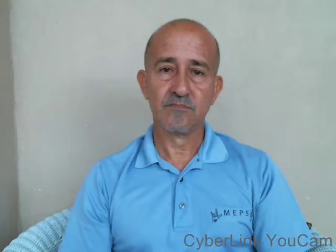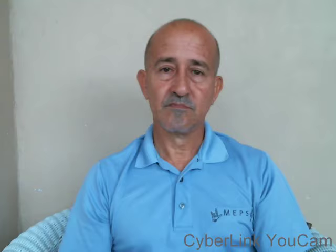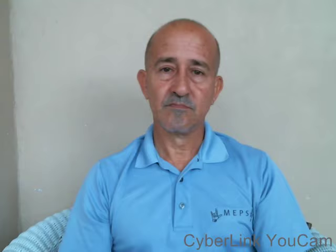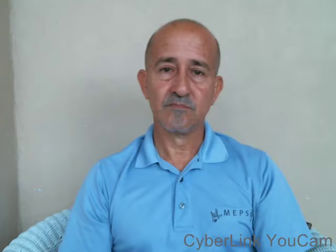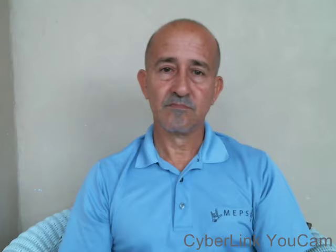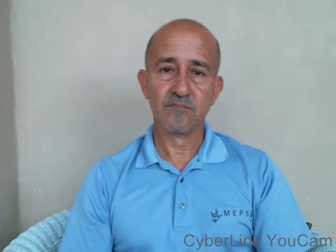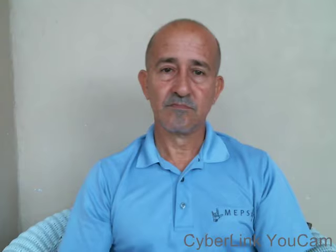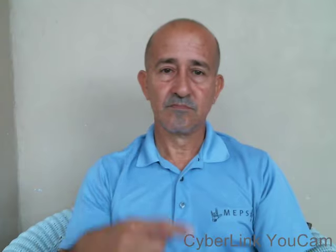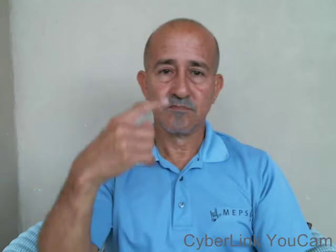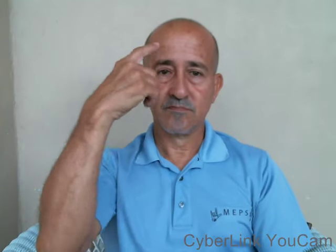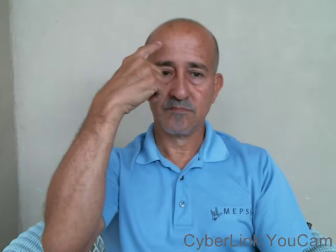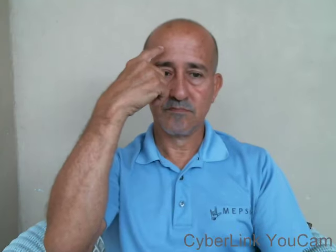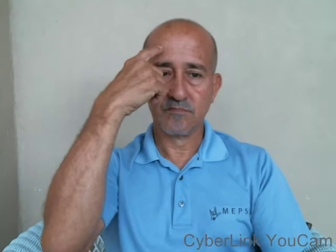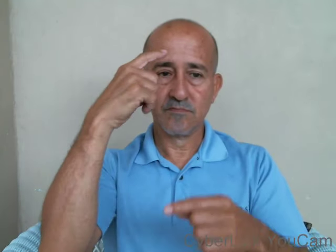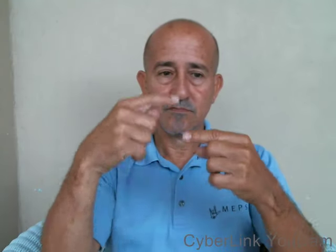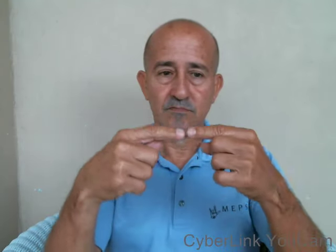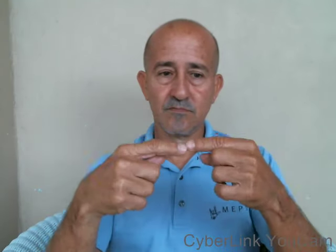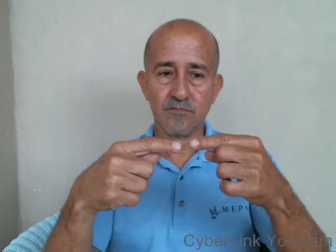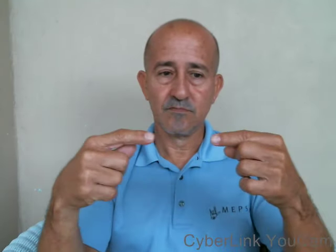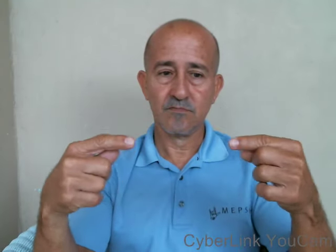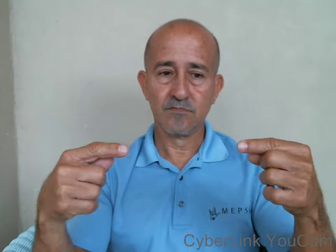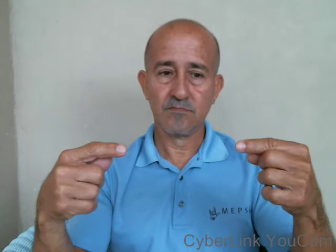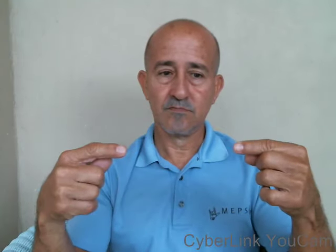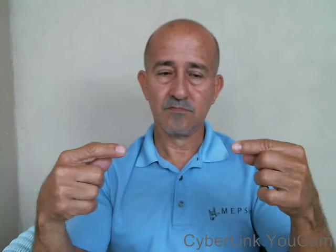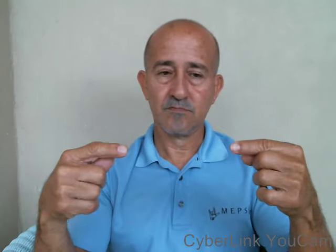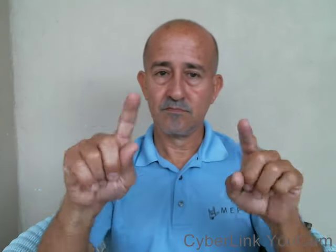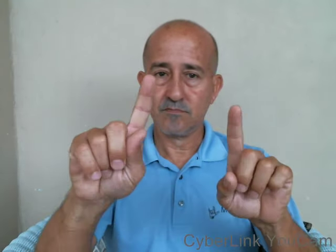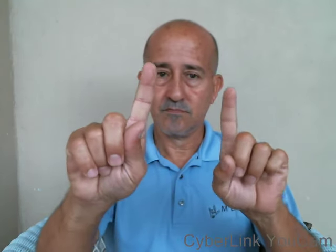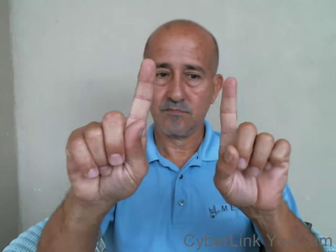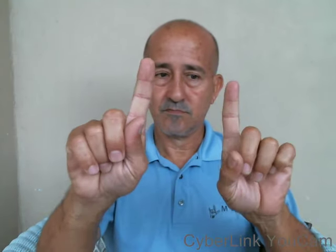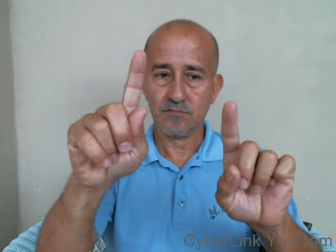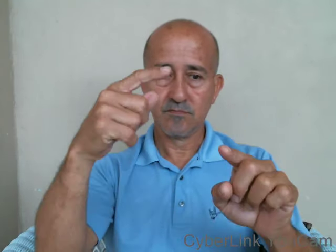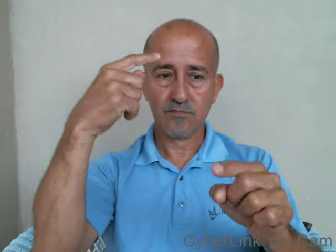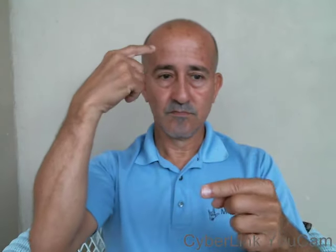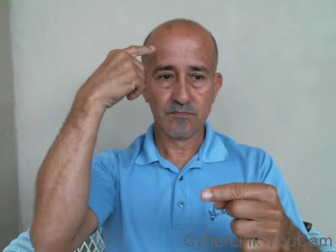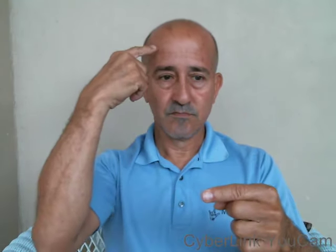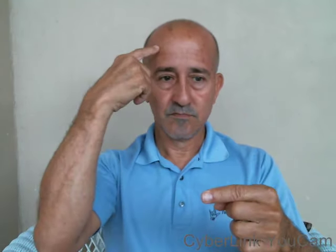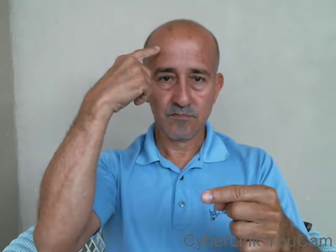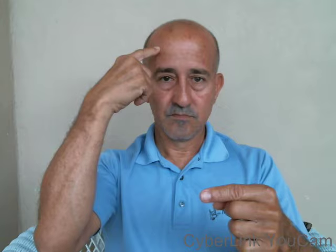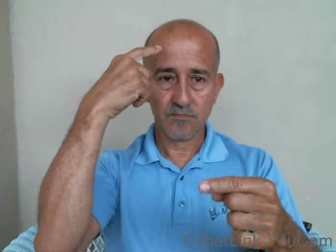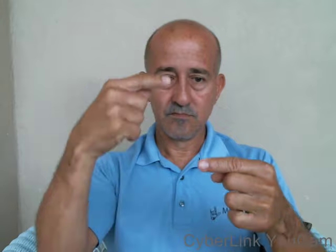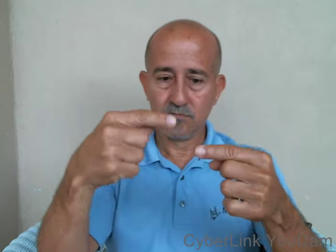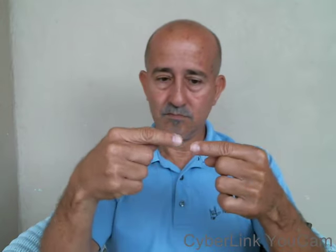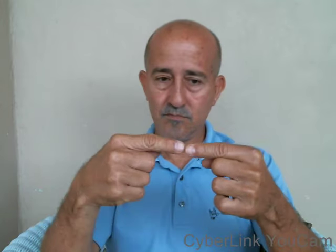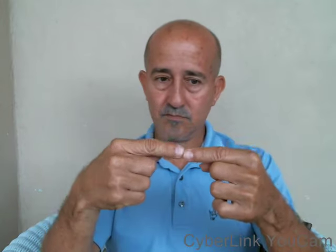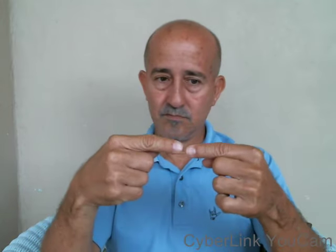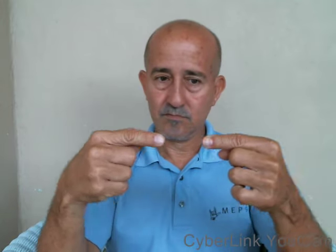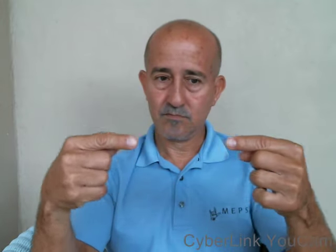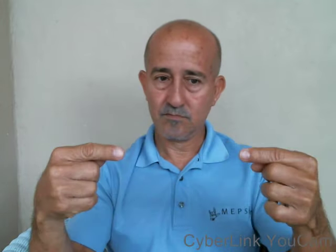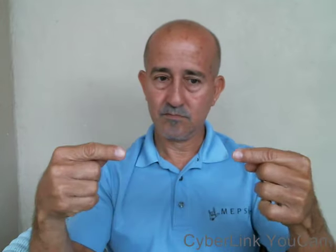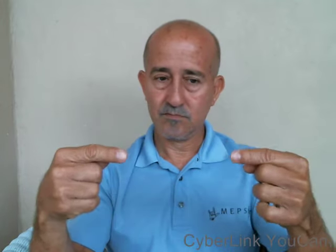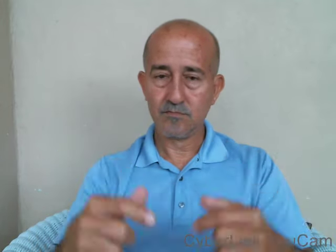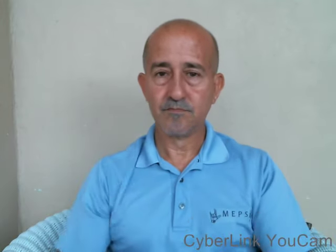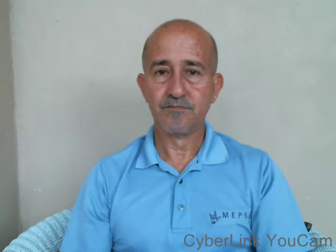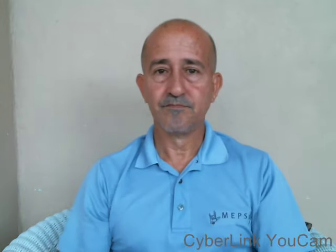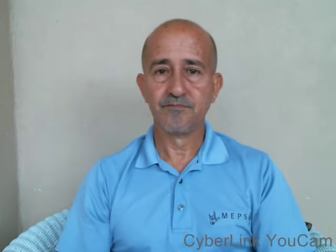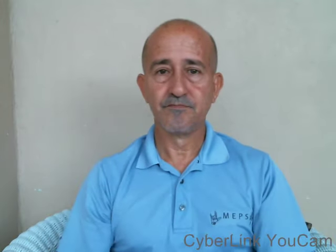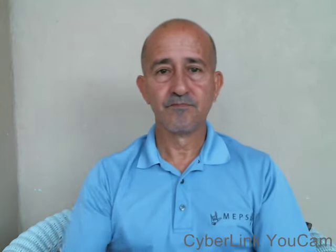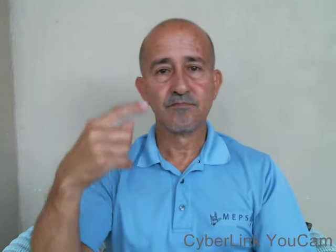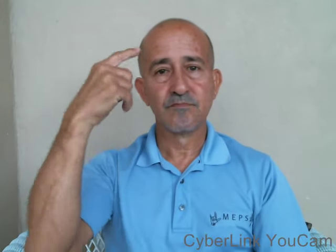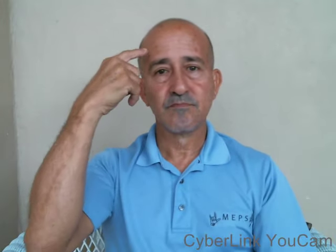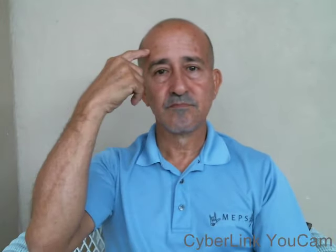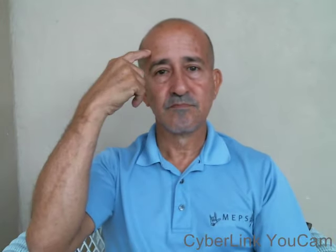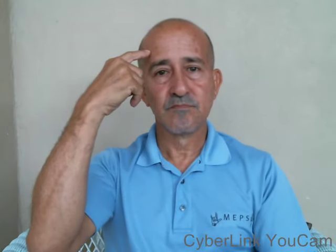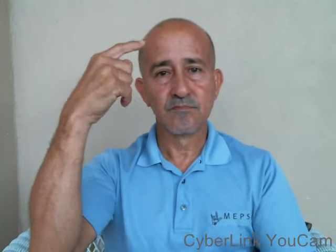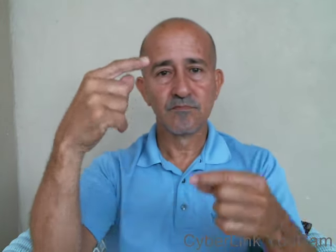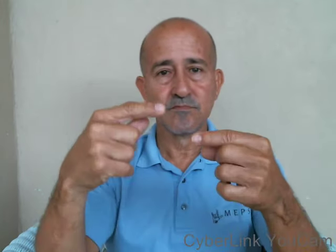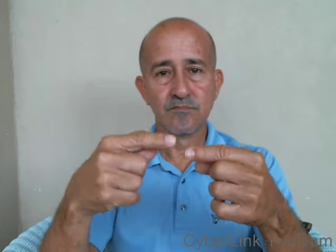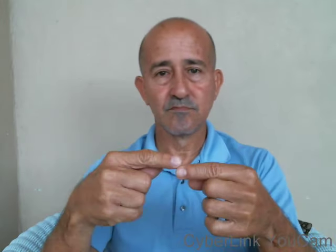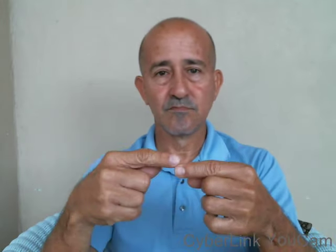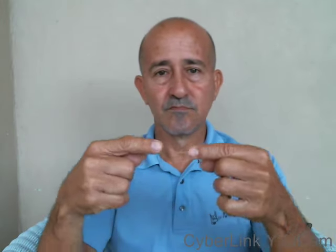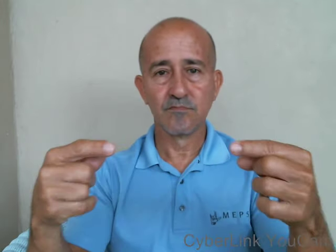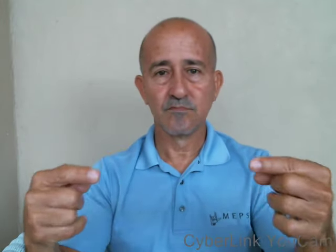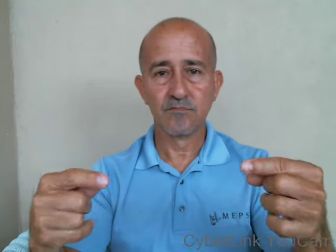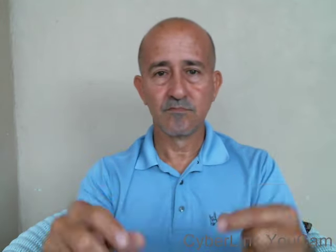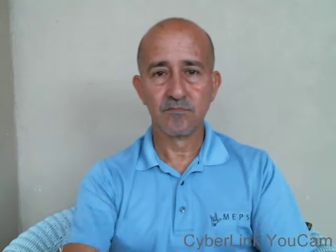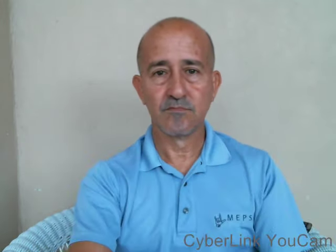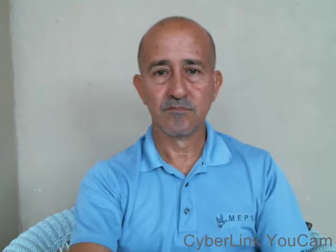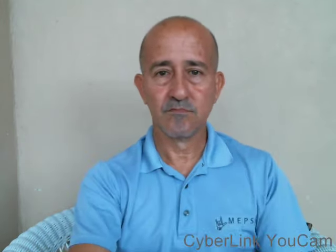15